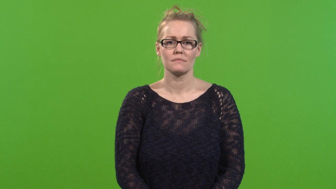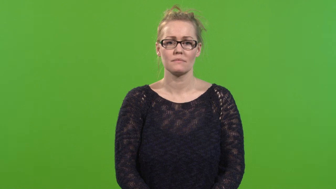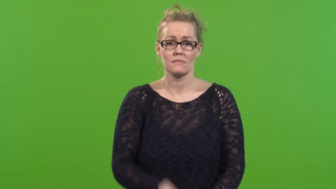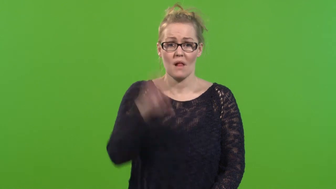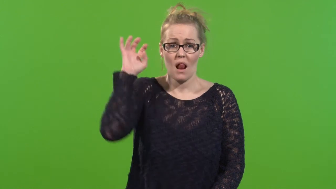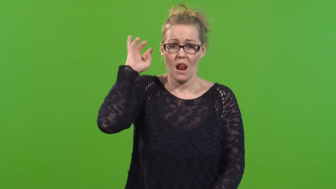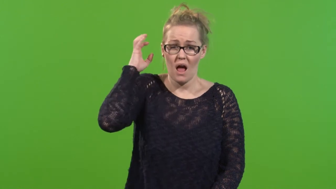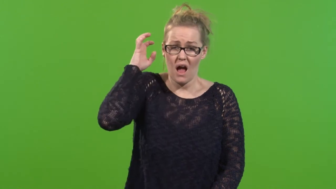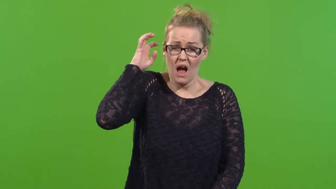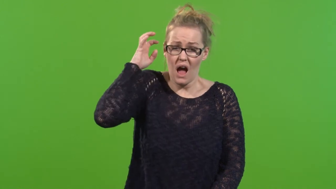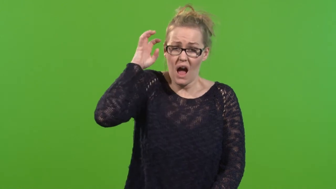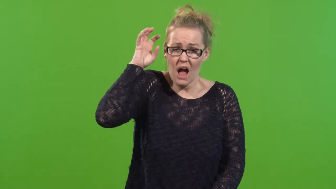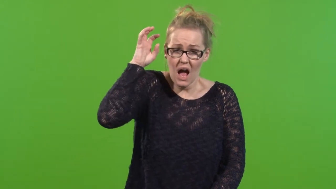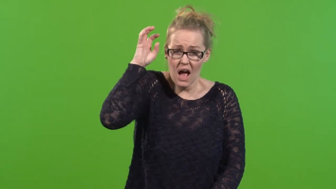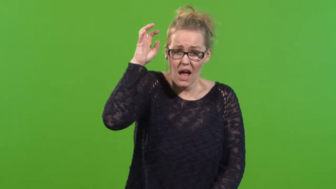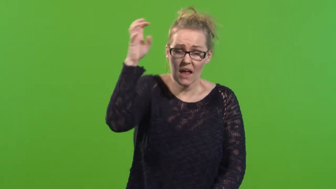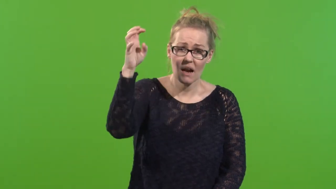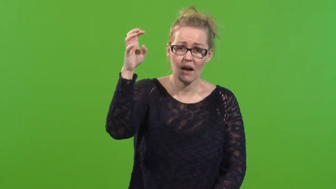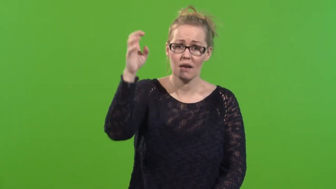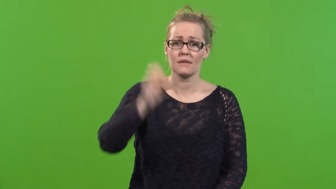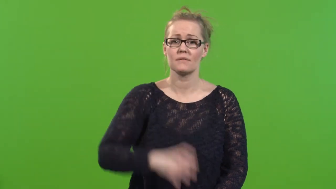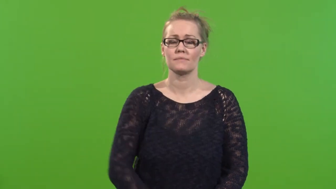Læra eins og brjálaður